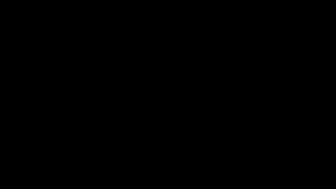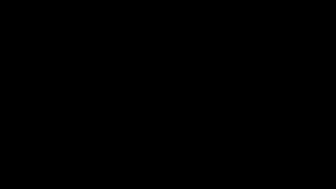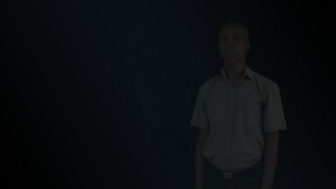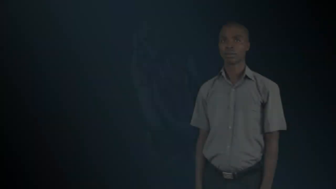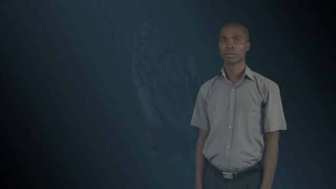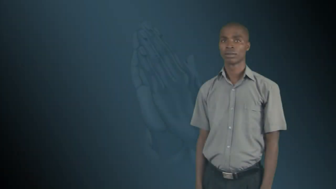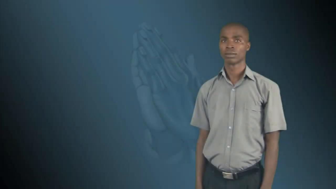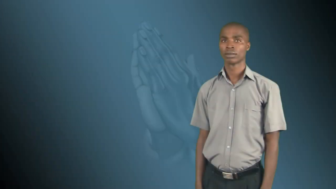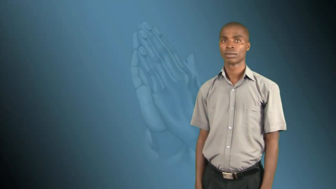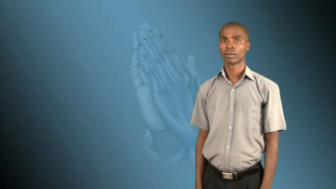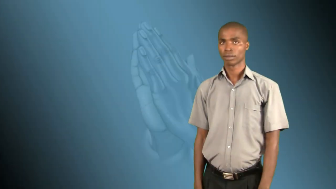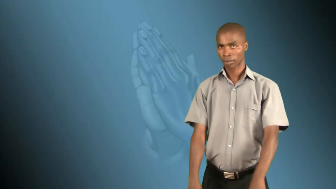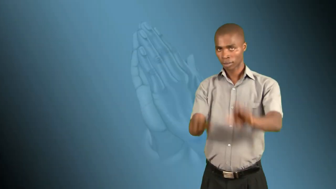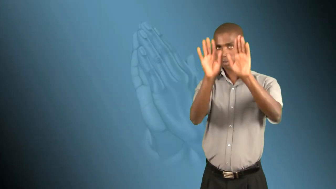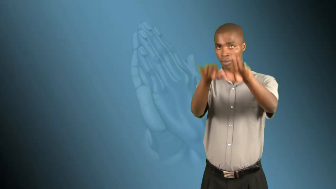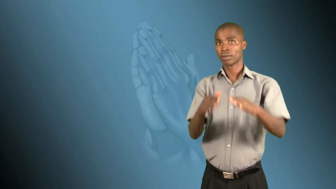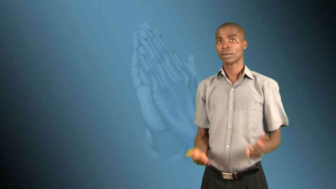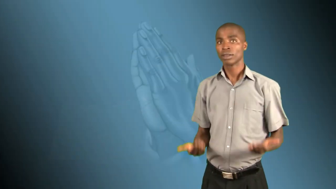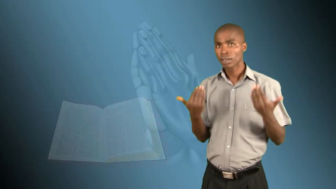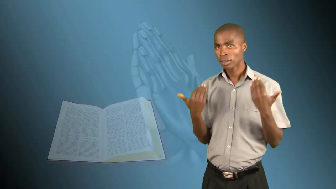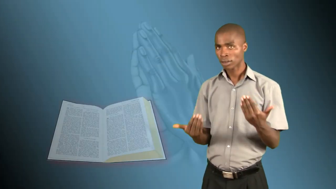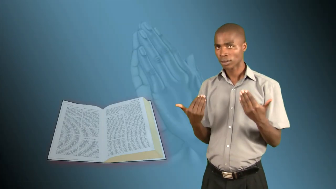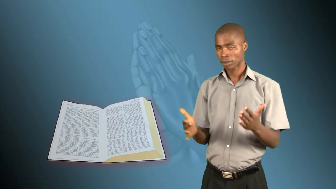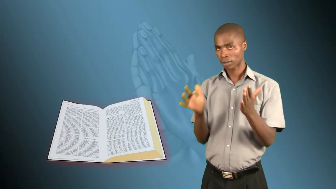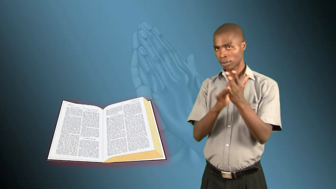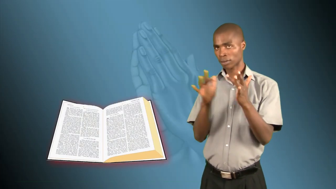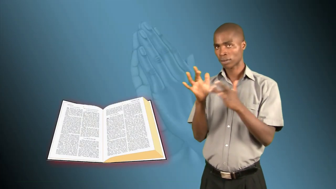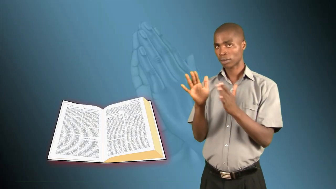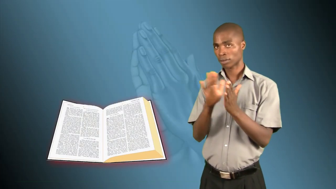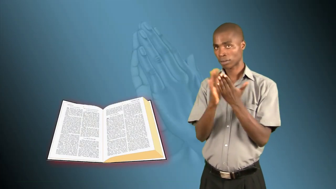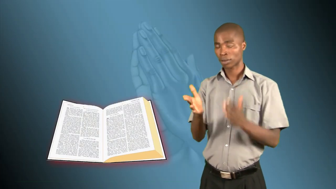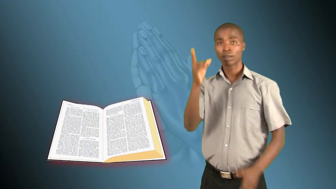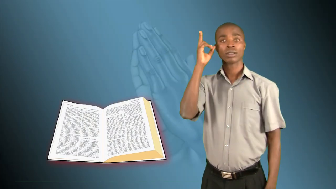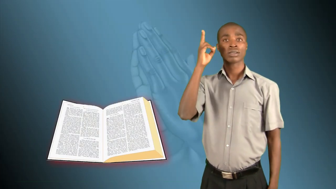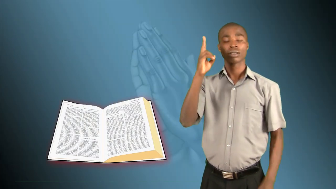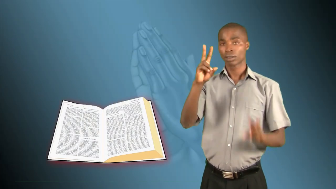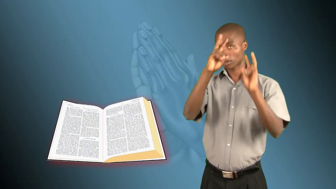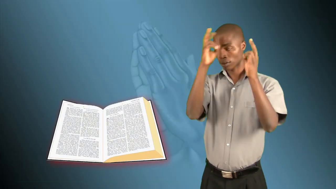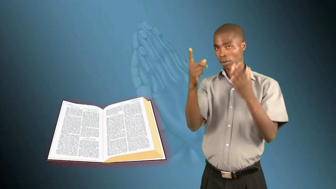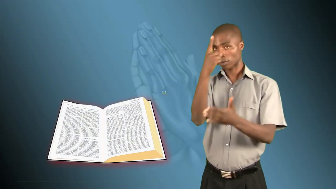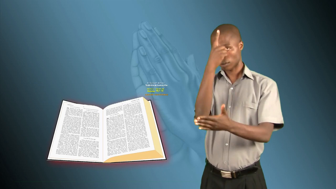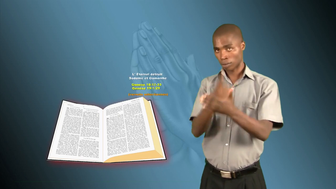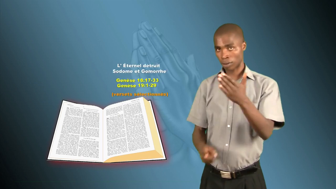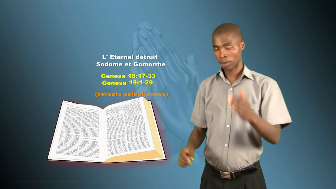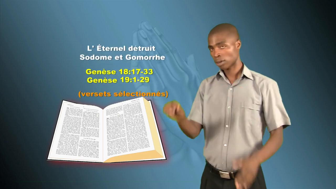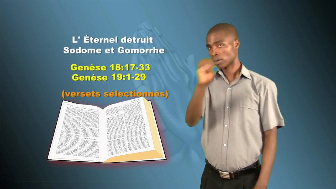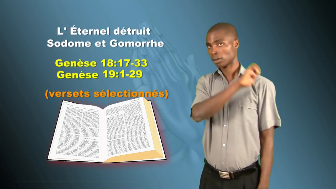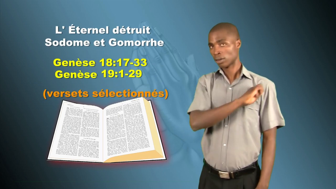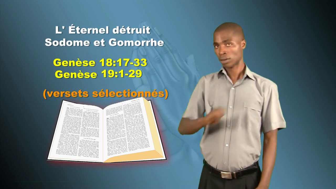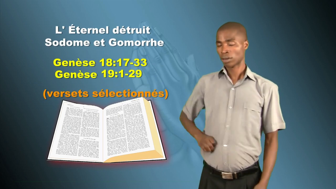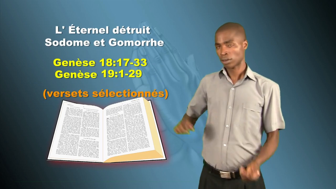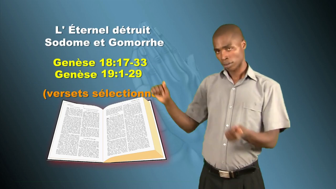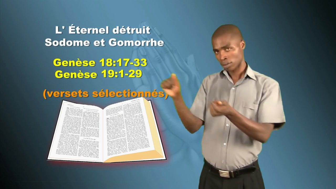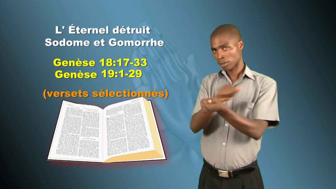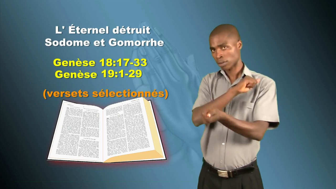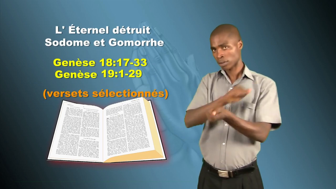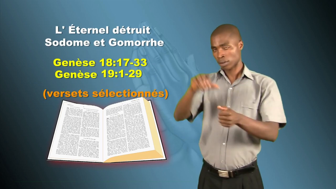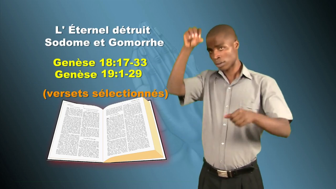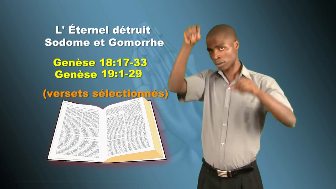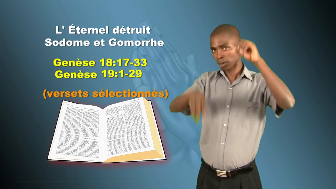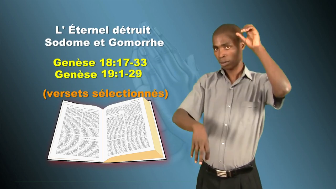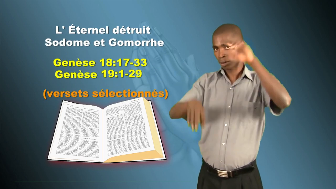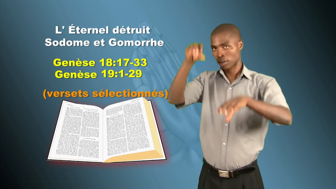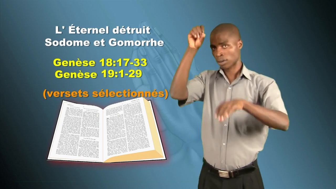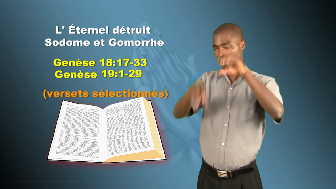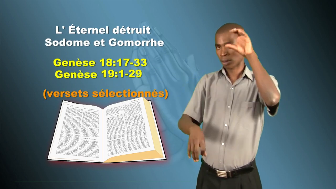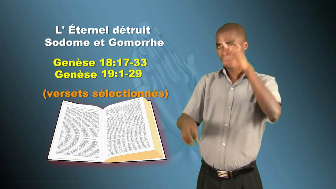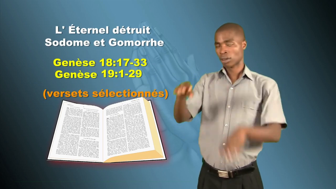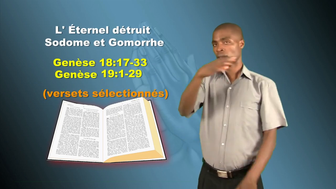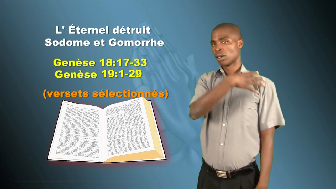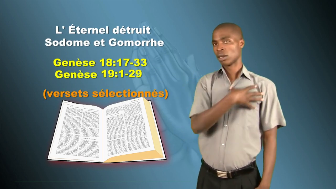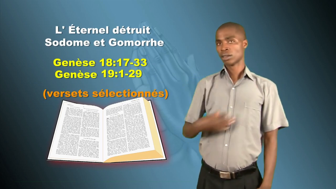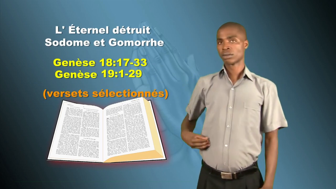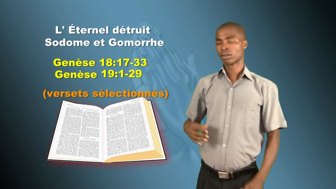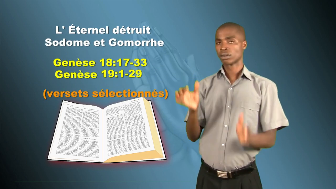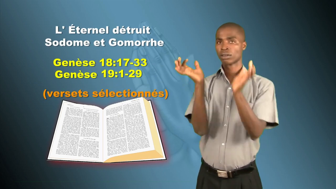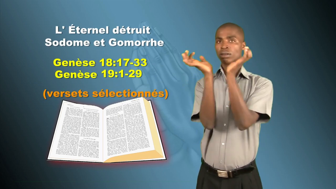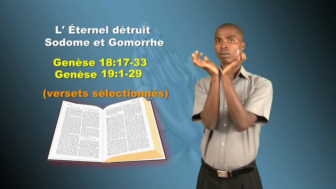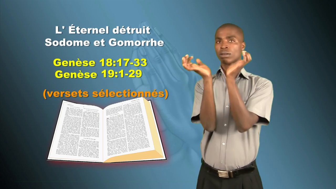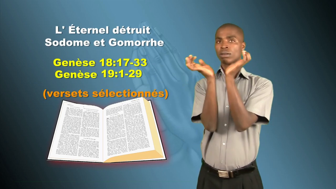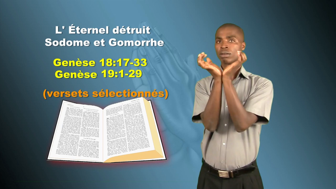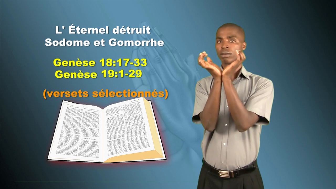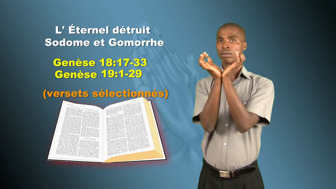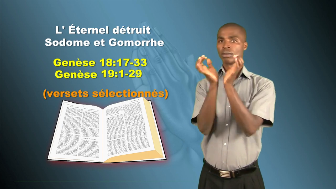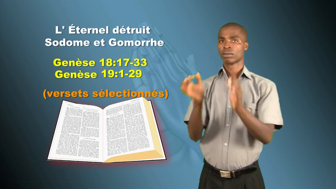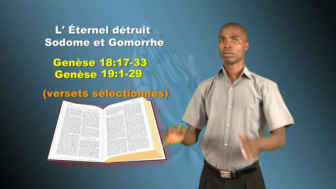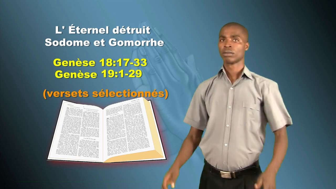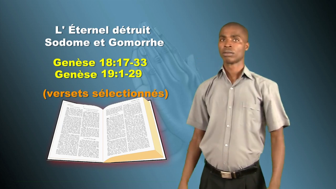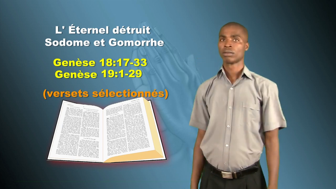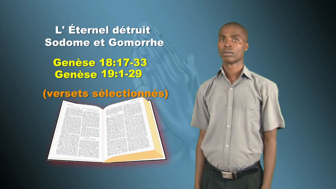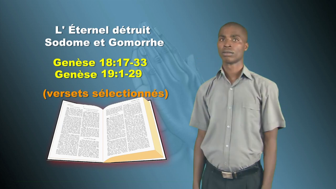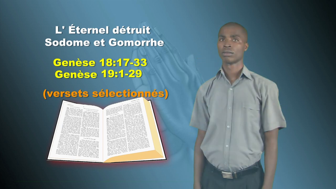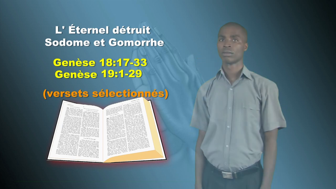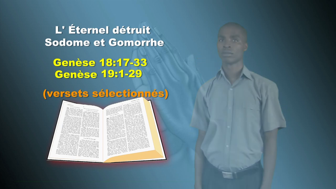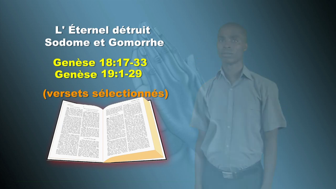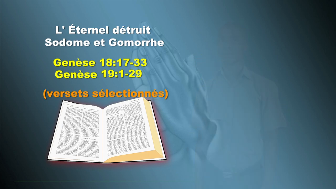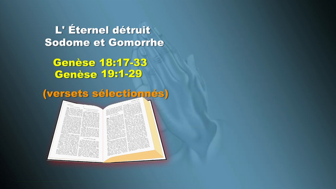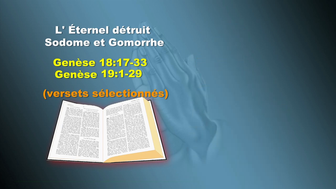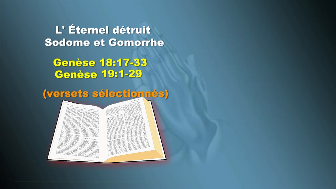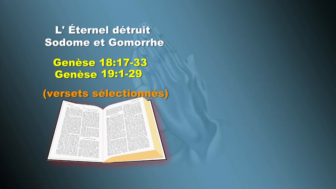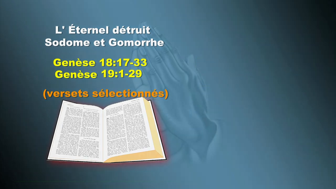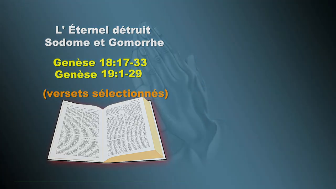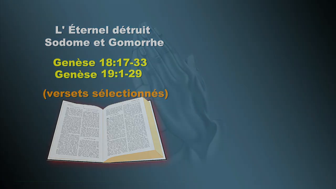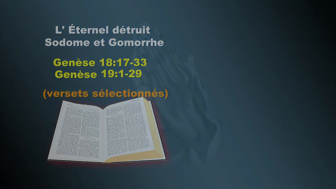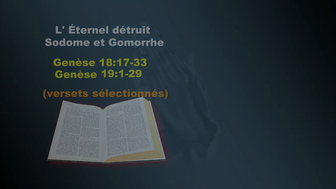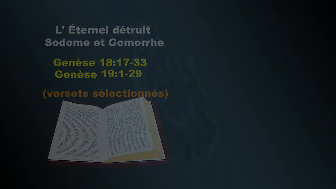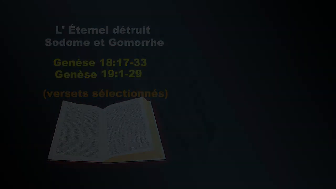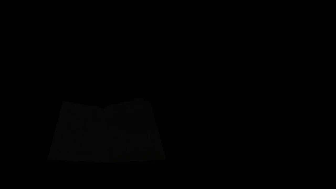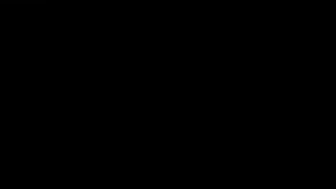L' Éternel détruit Sodome et Gomorrhe